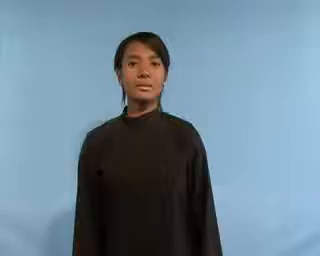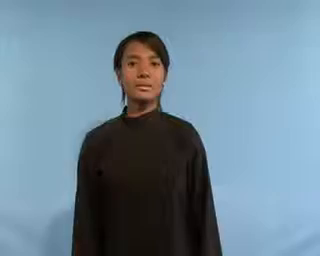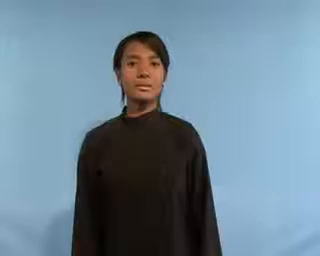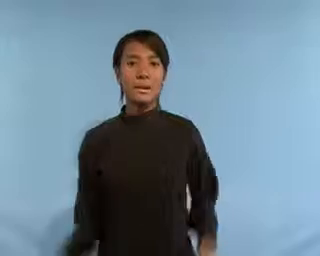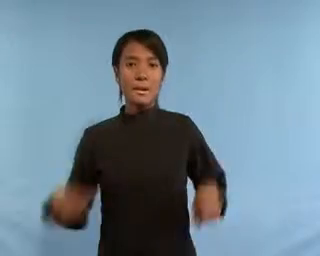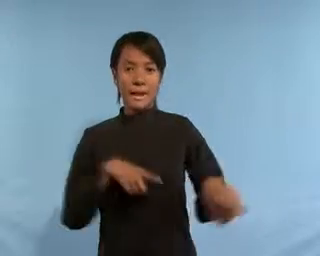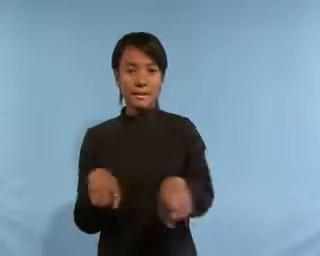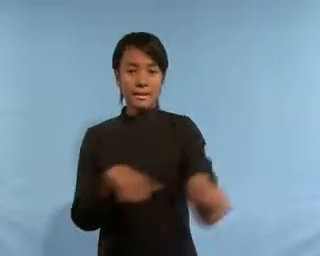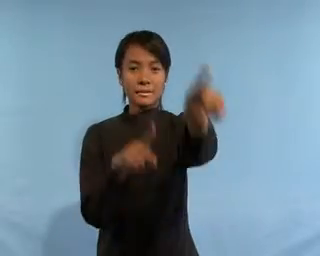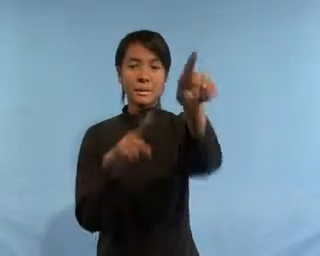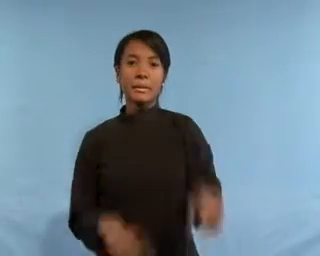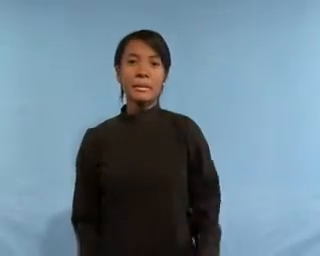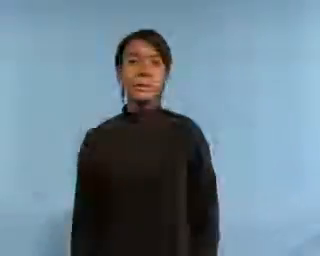fanenjika